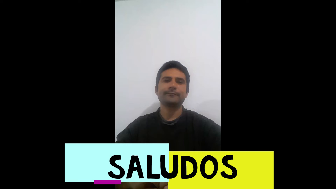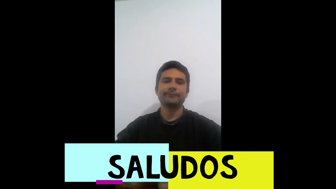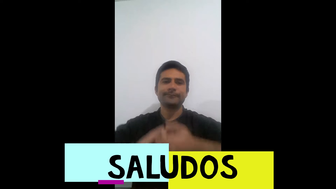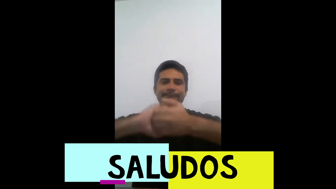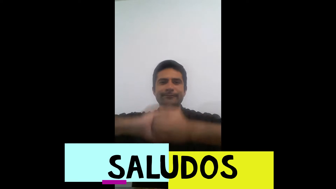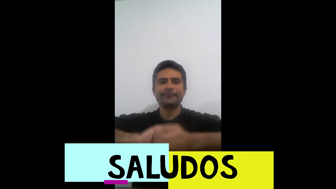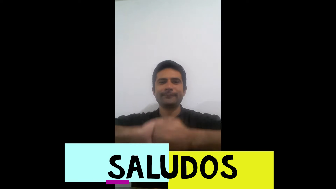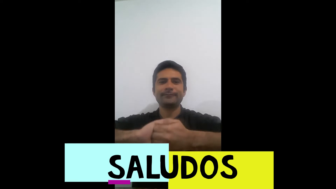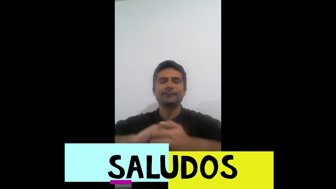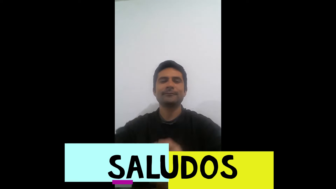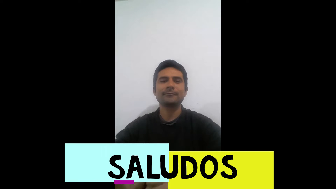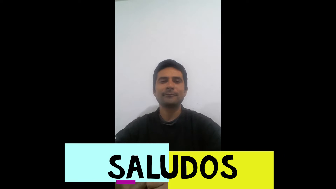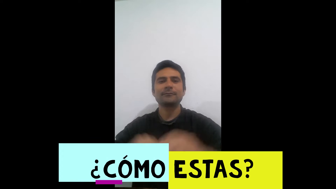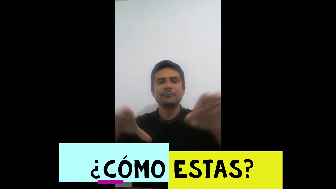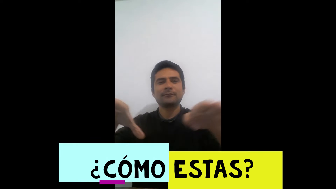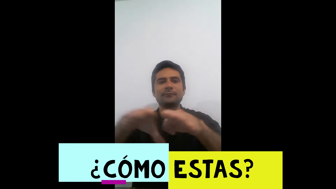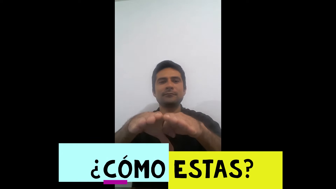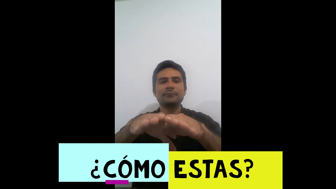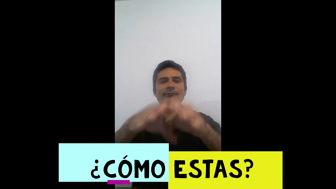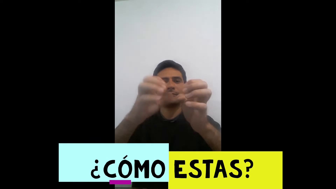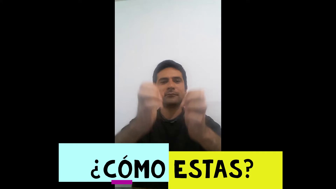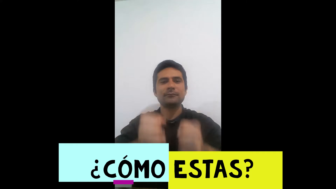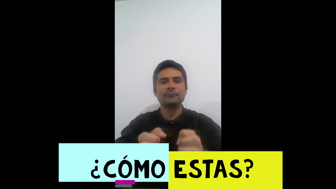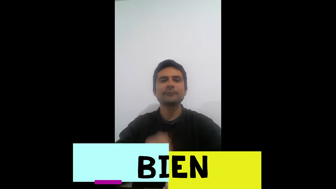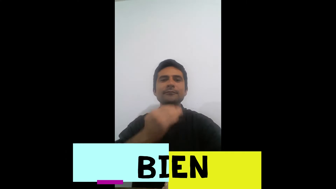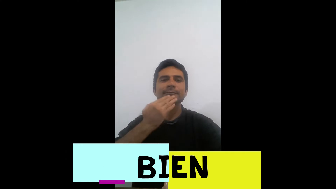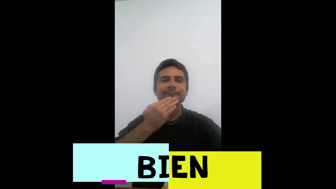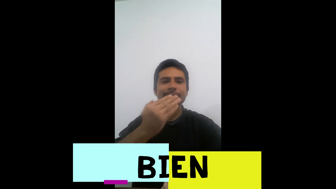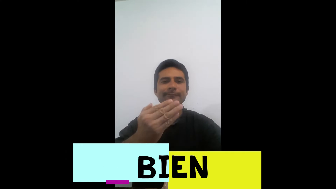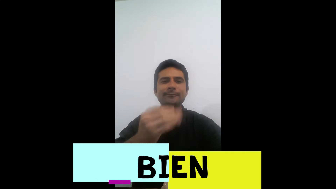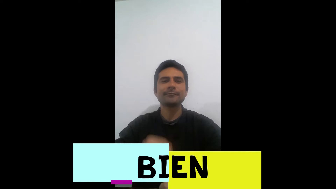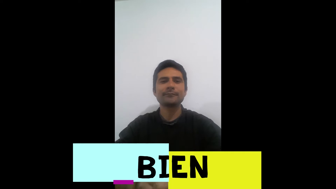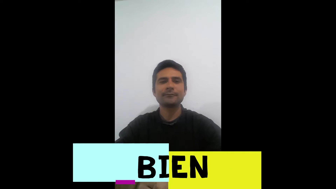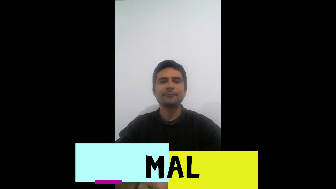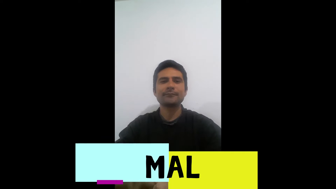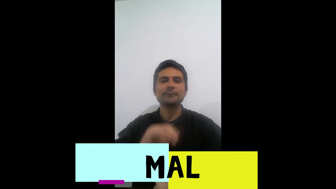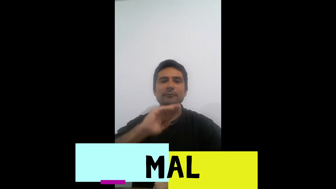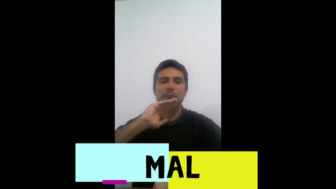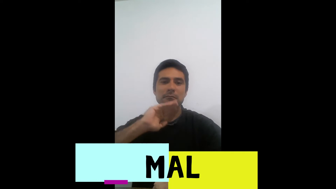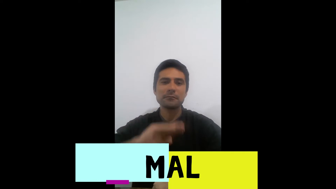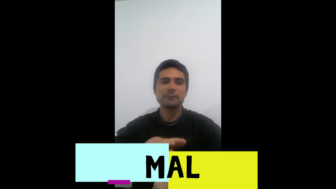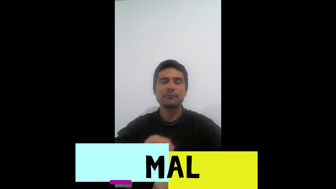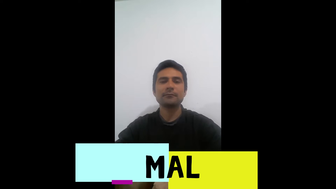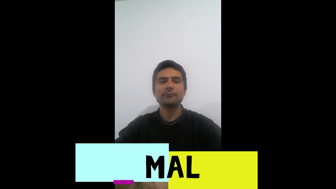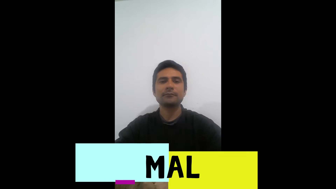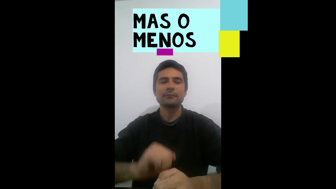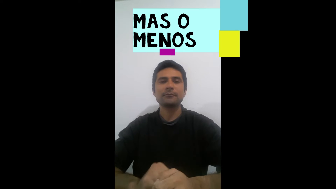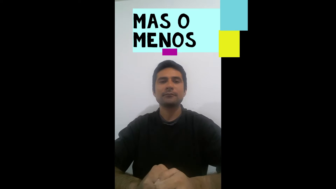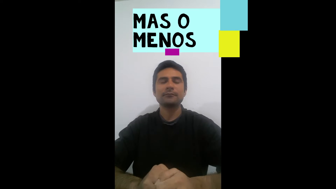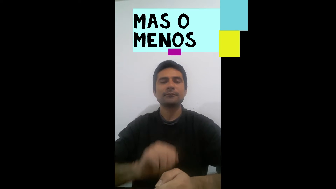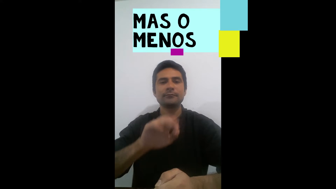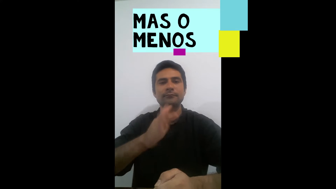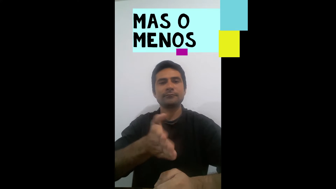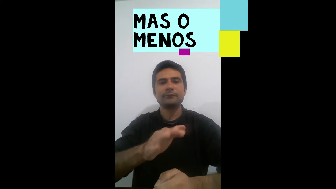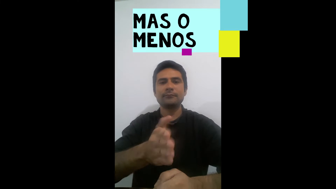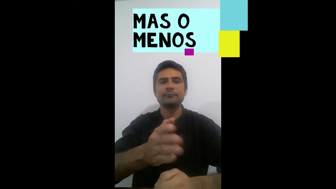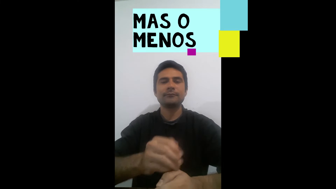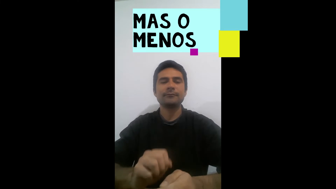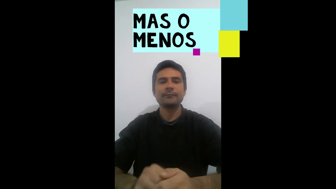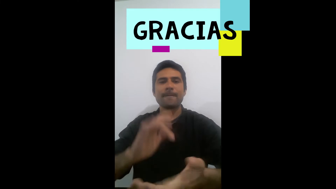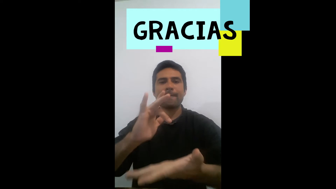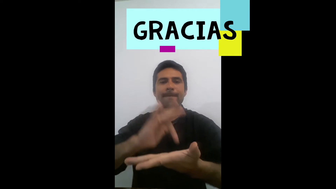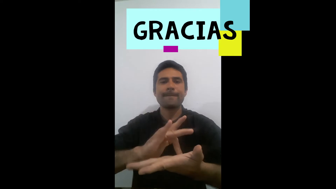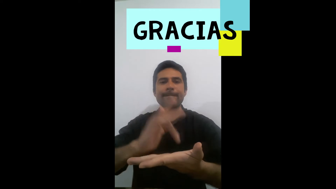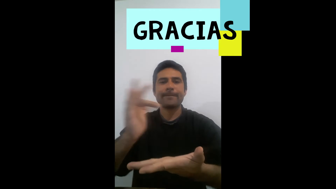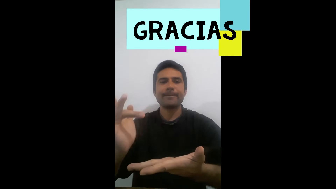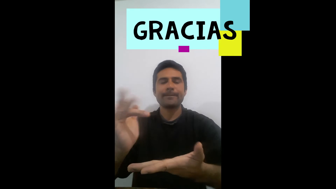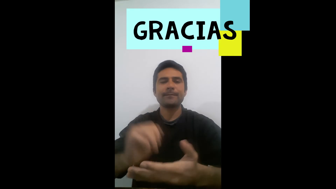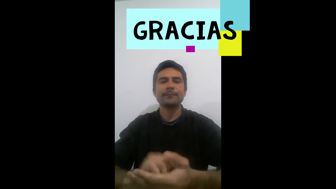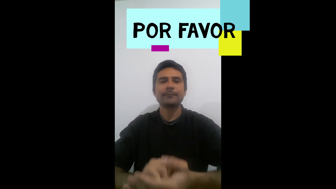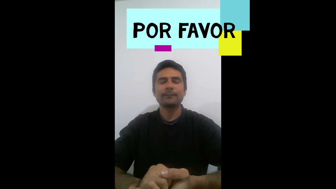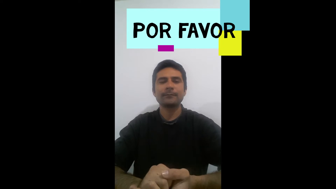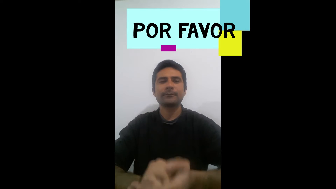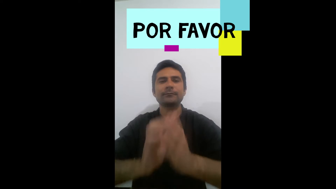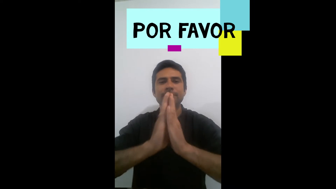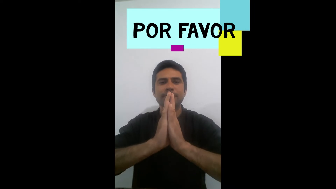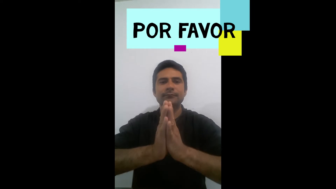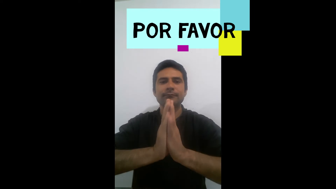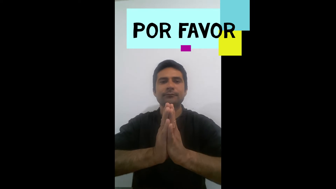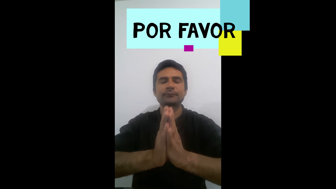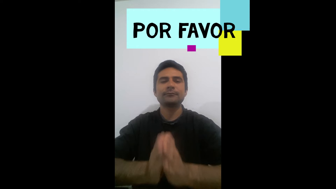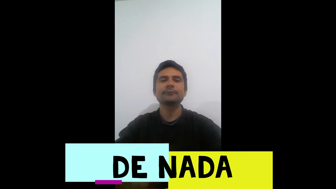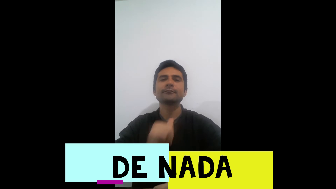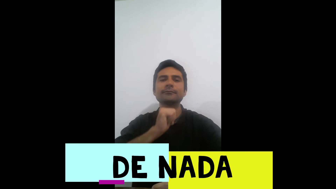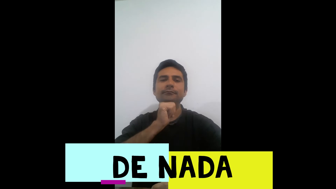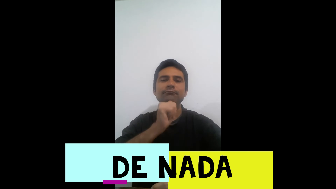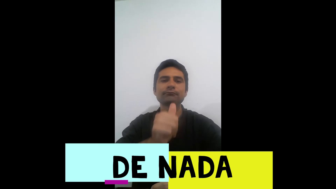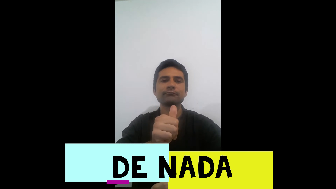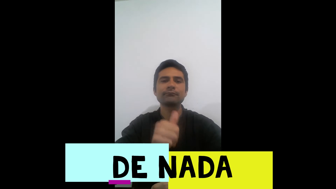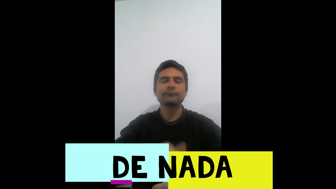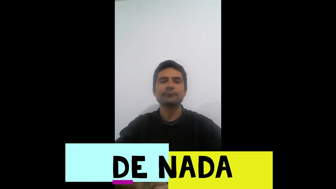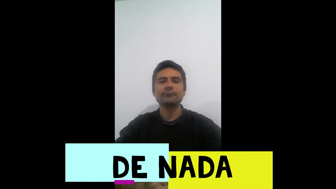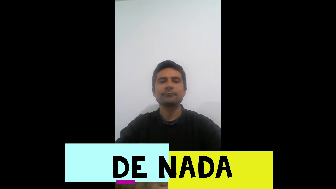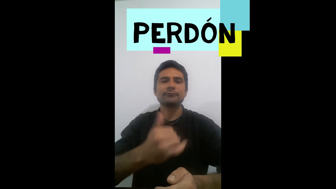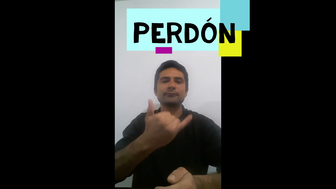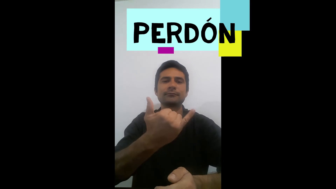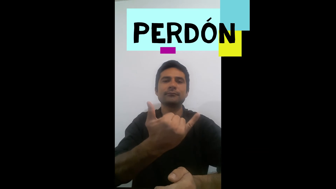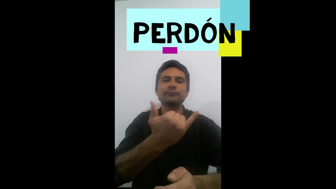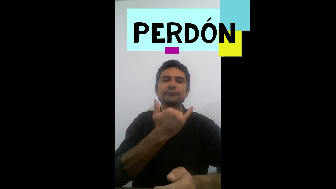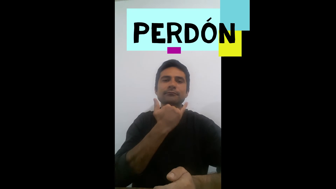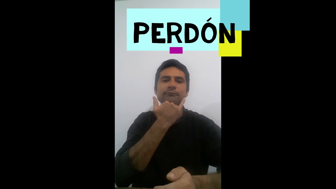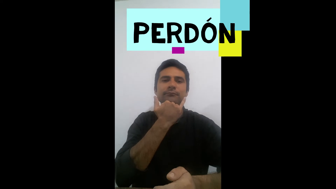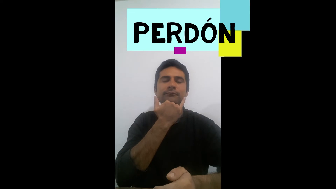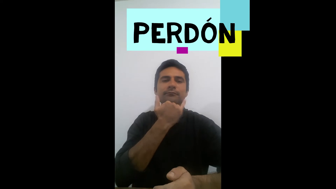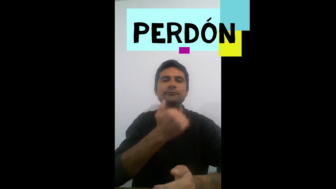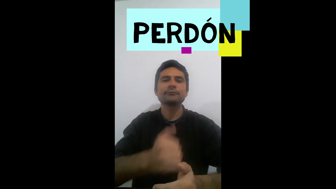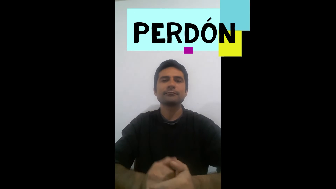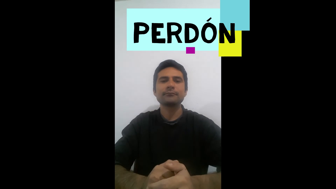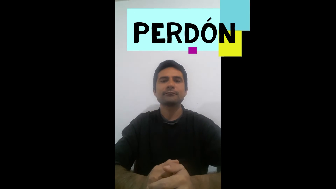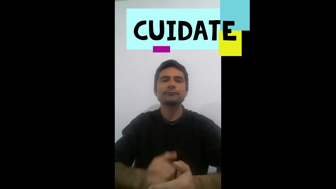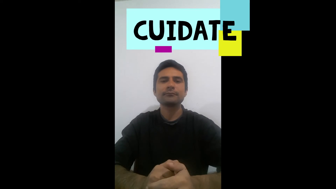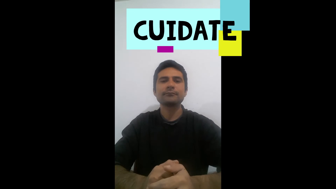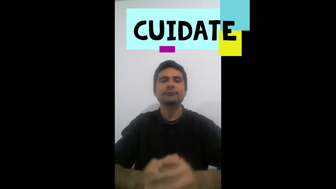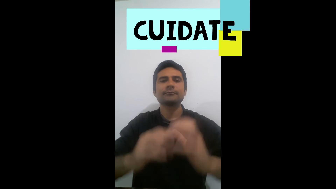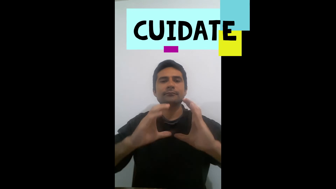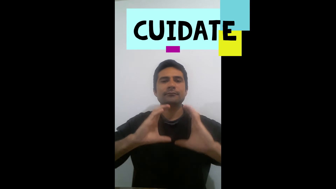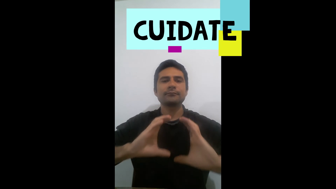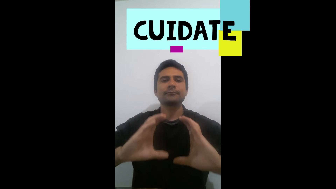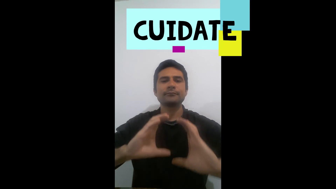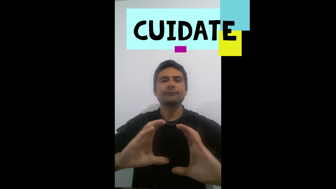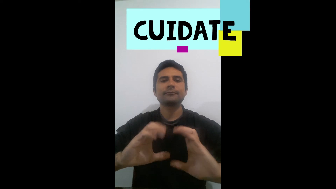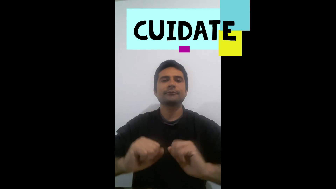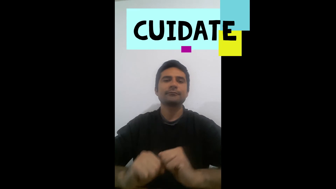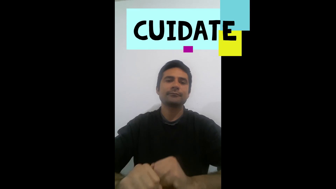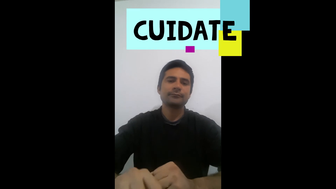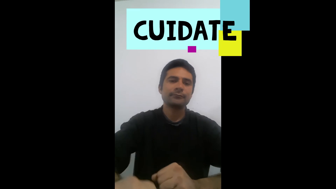SALUDOS